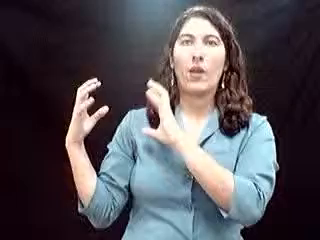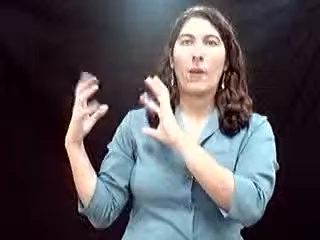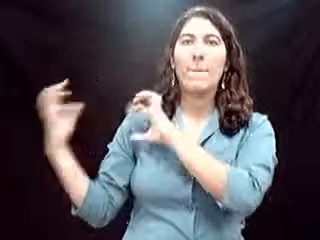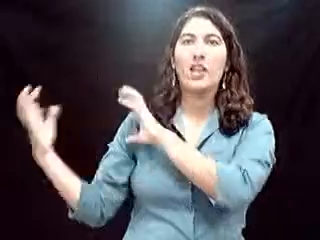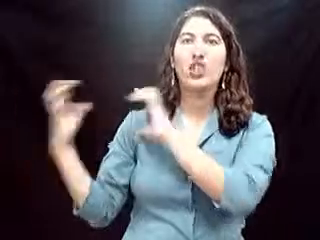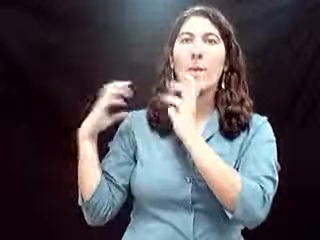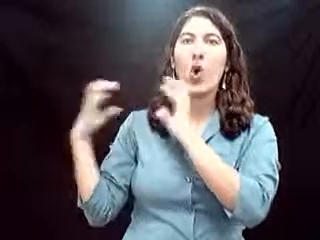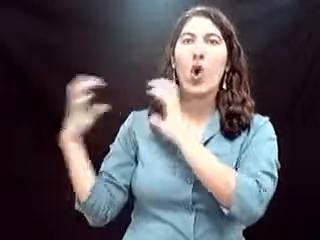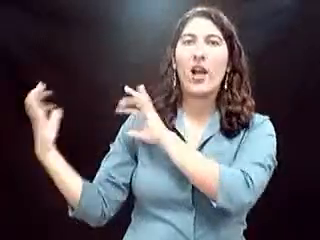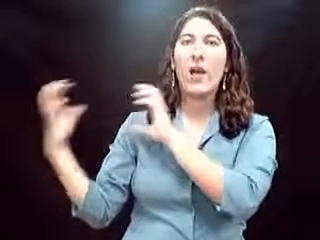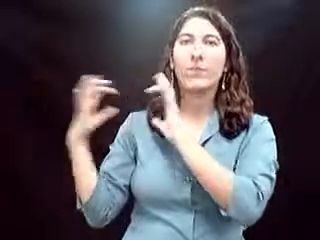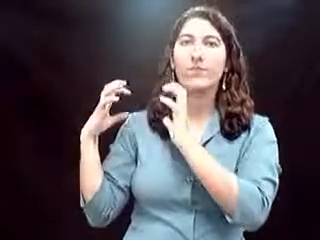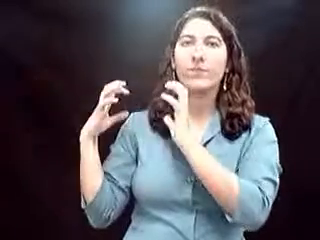bate boca